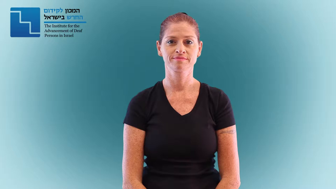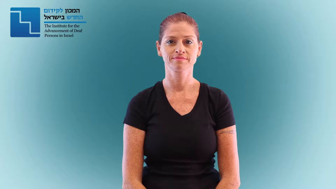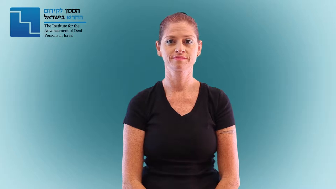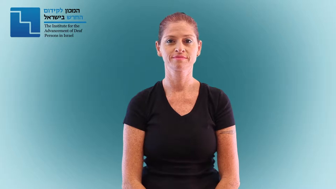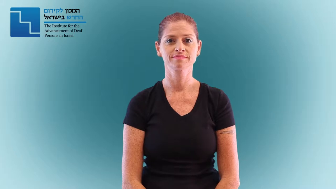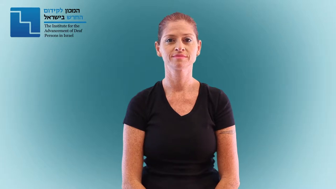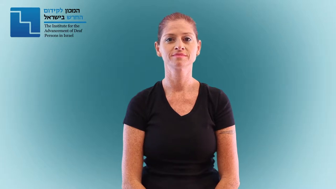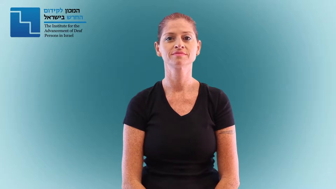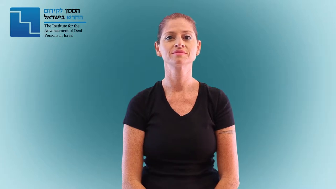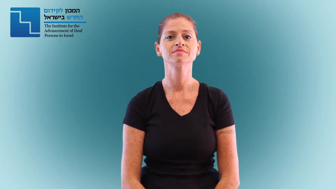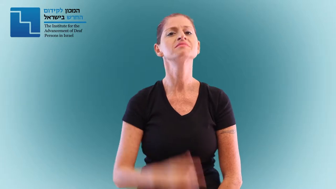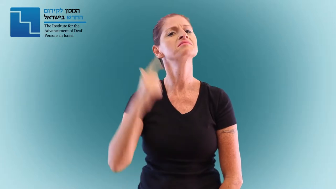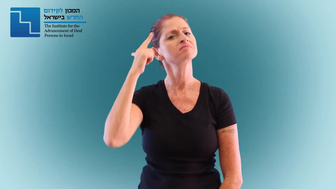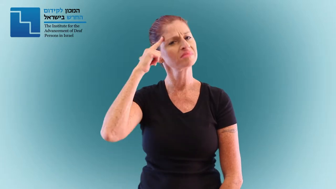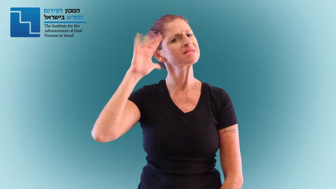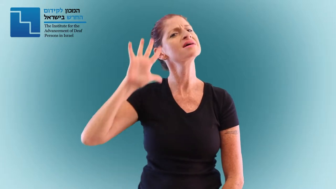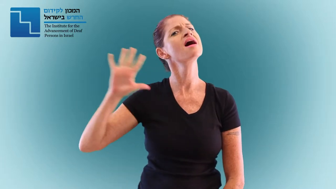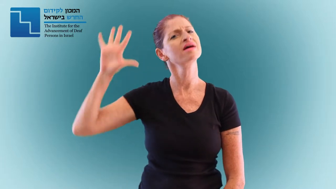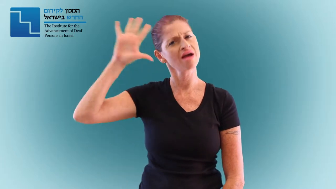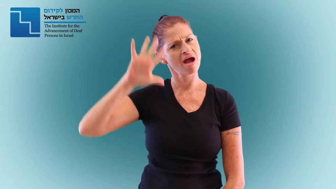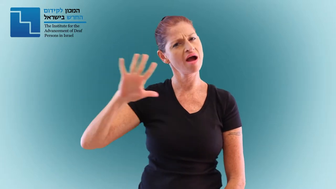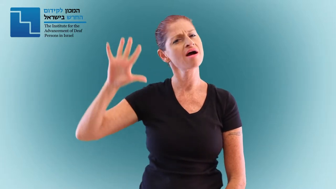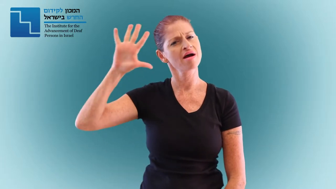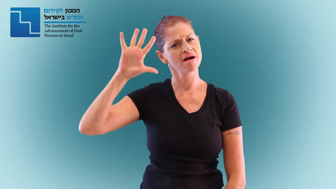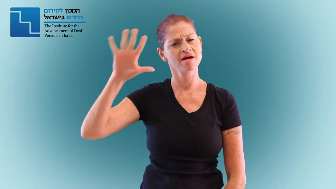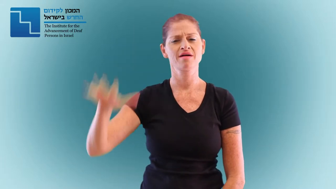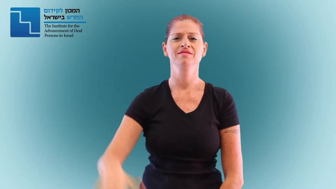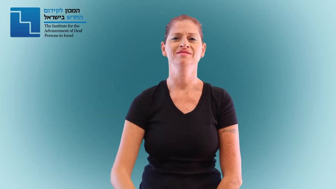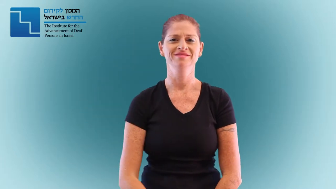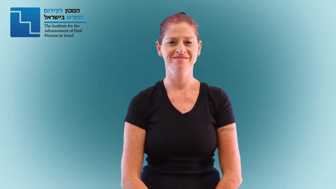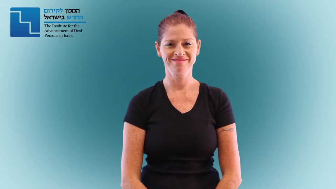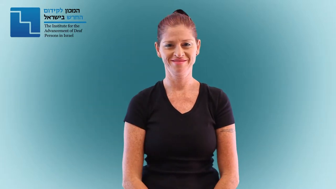ידע